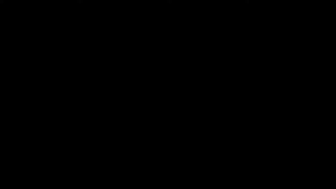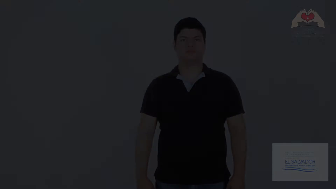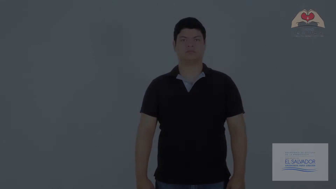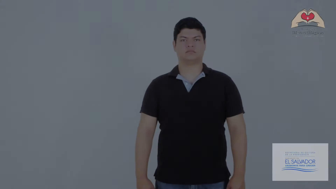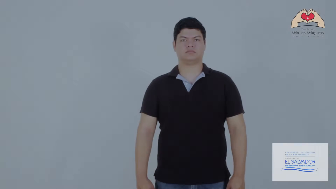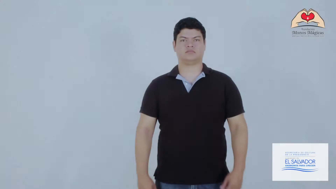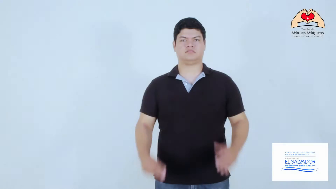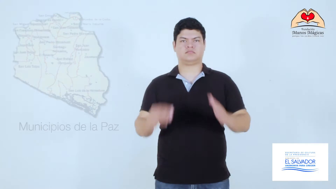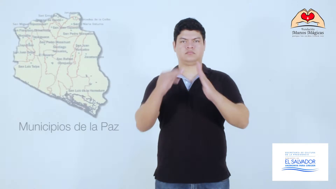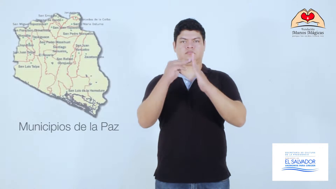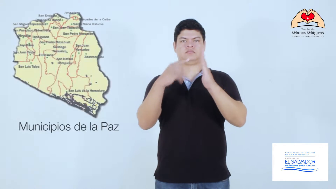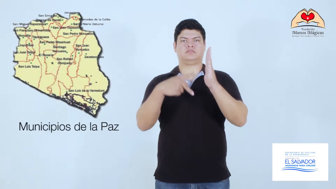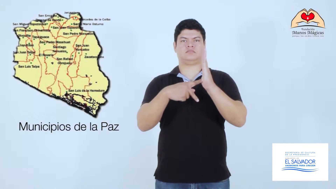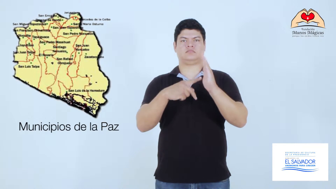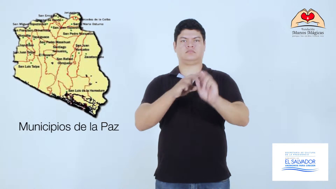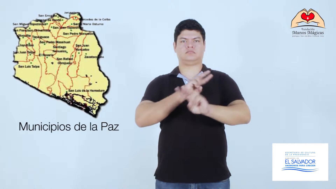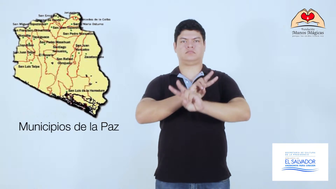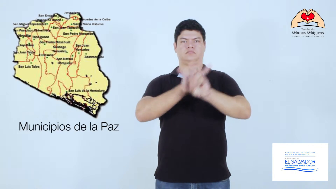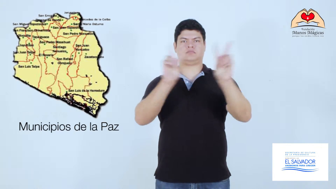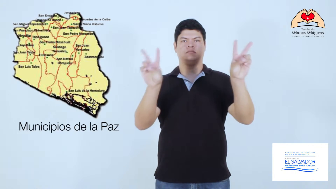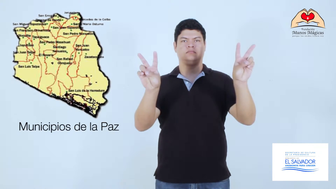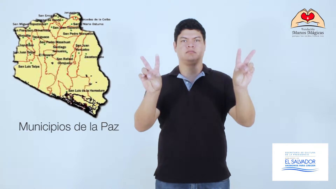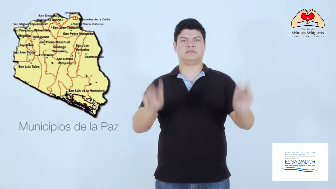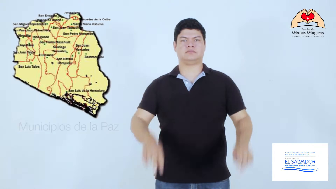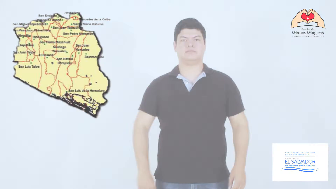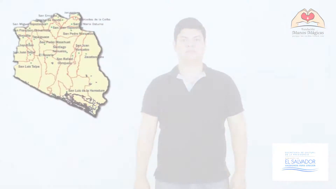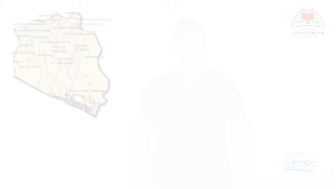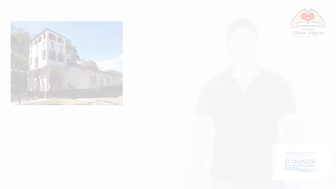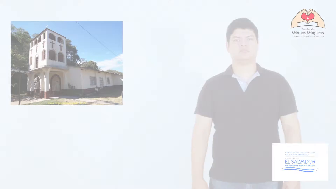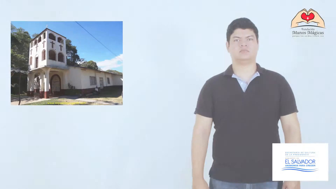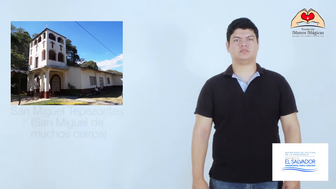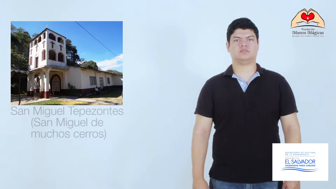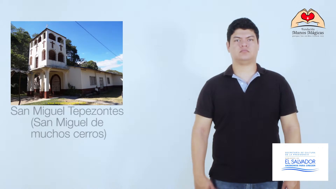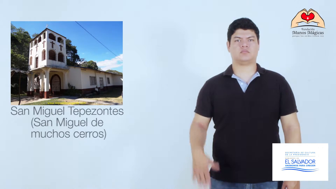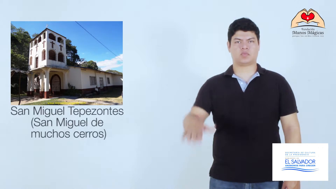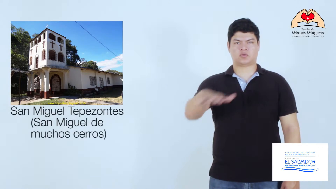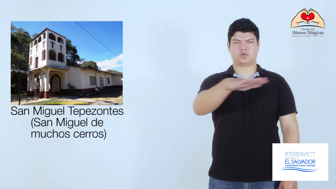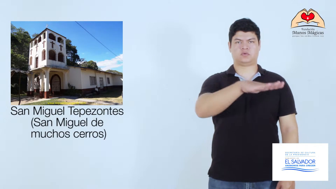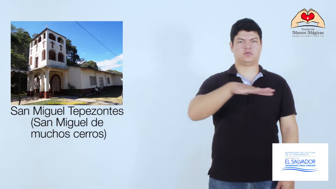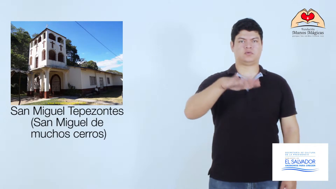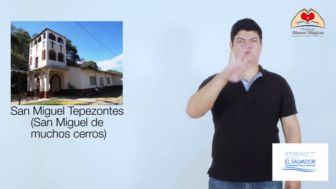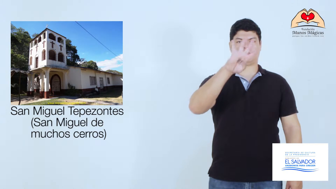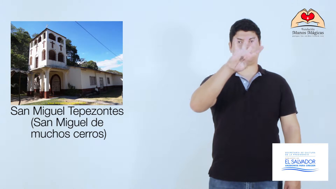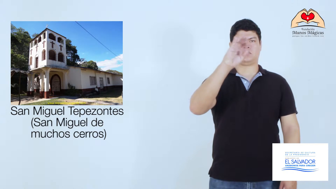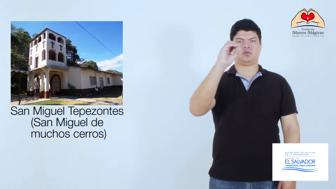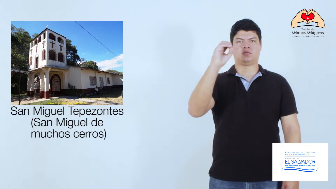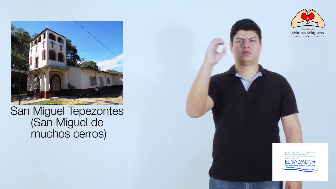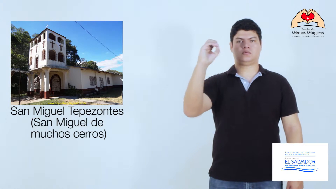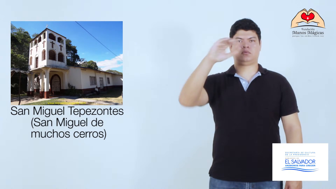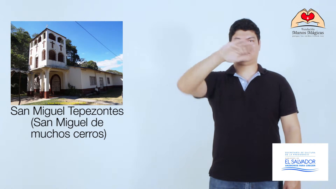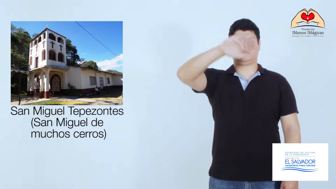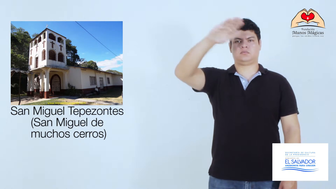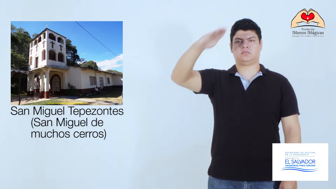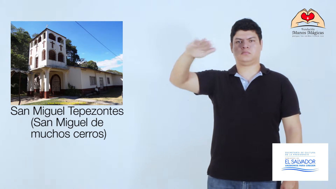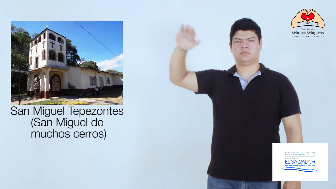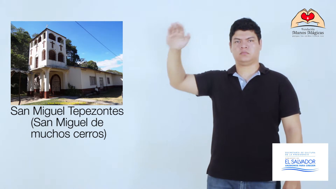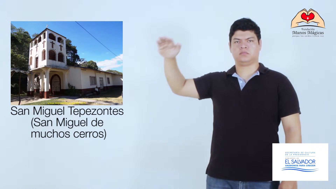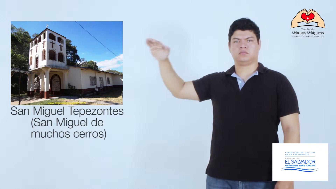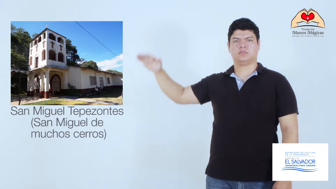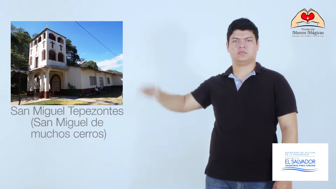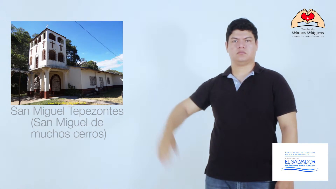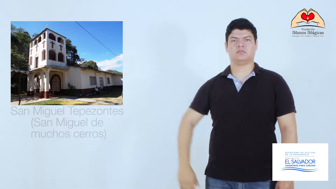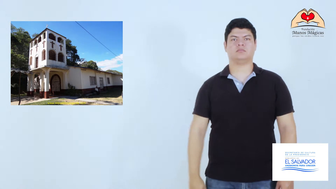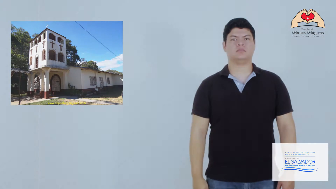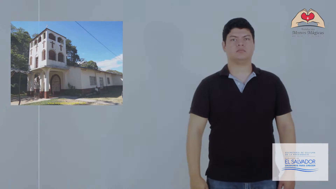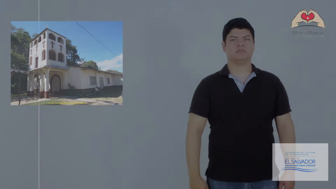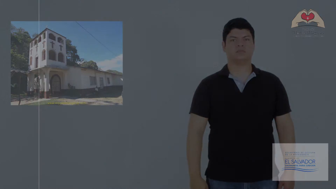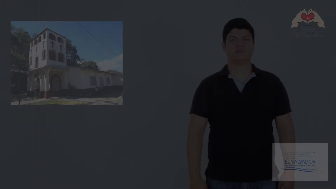La paz San Miguel Tepezontes